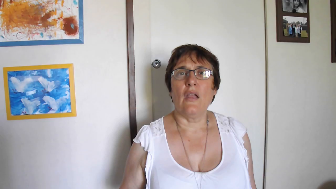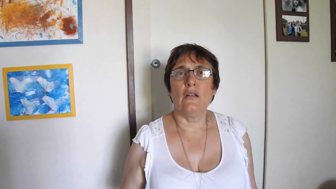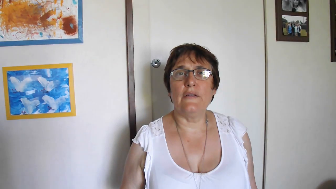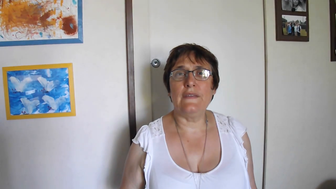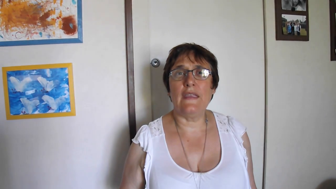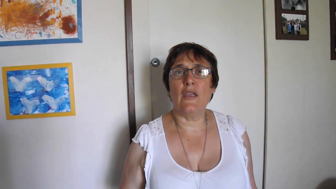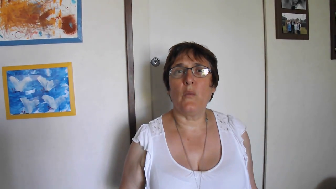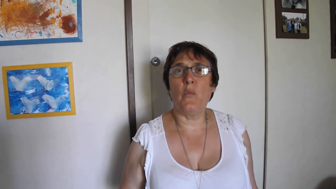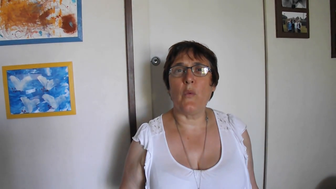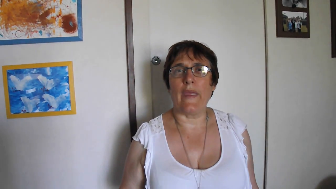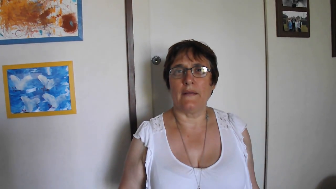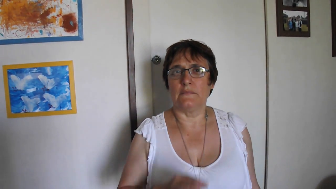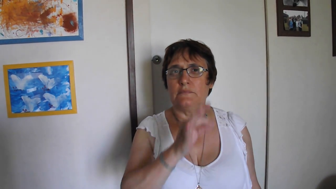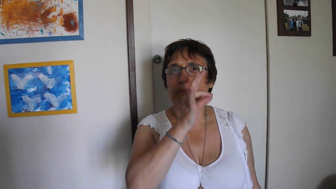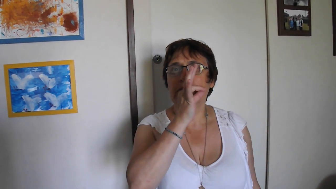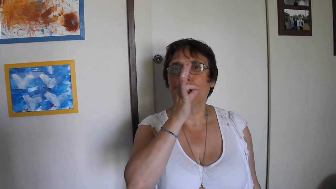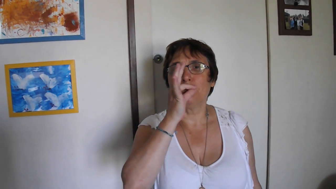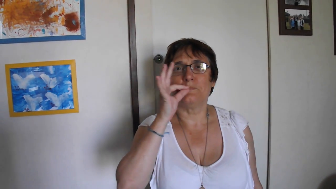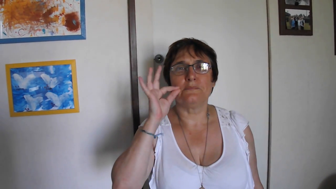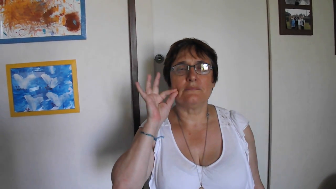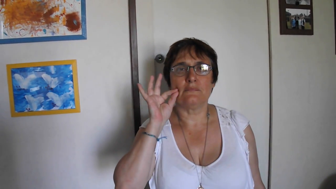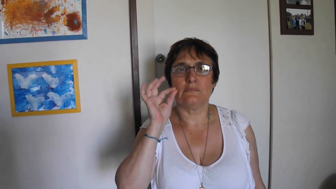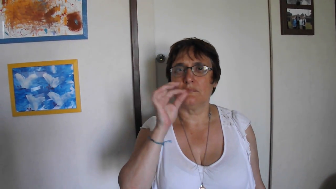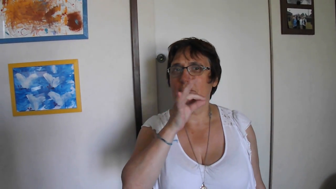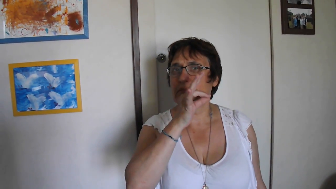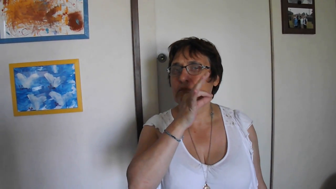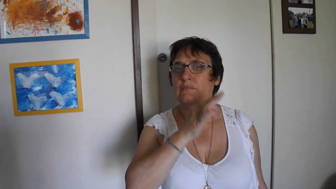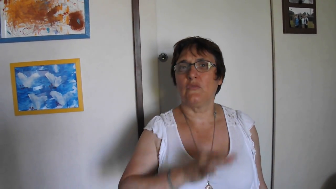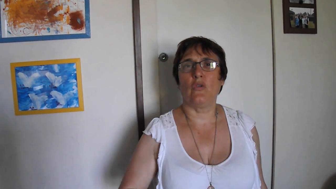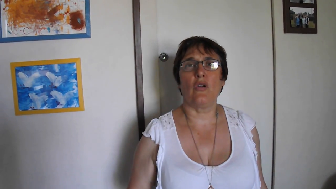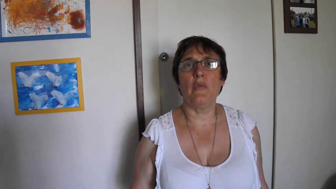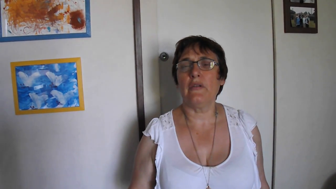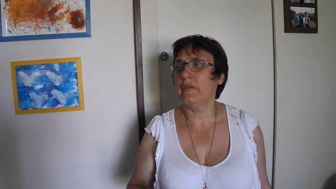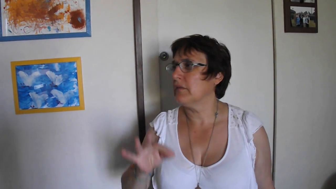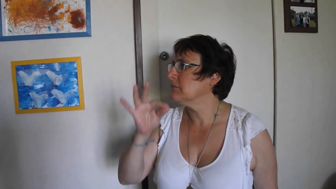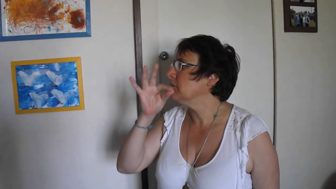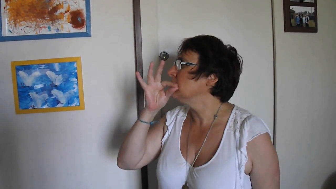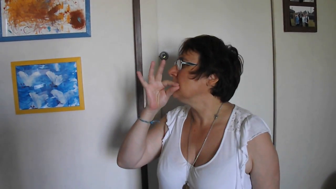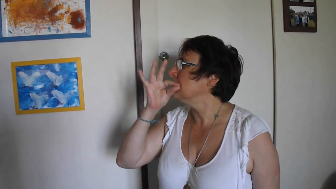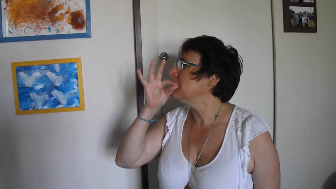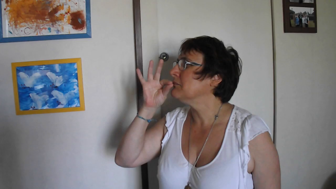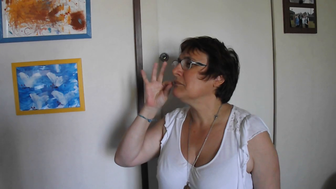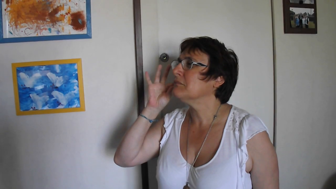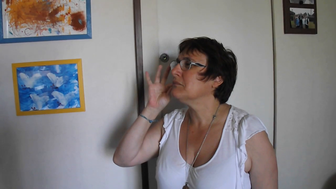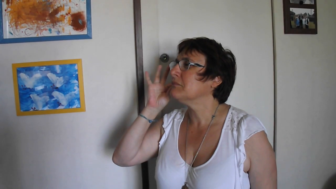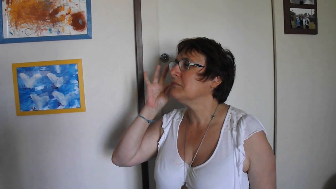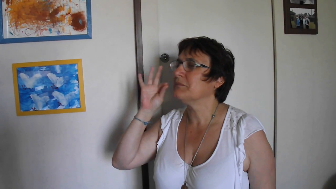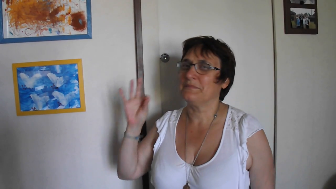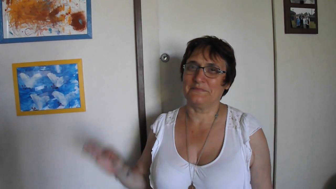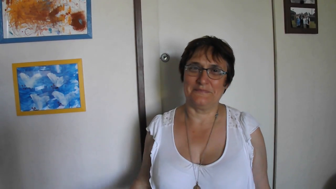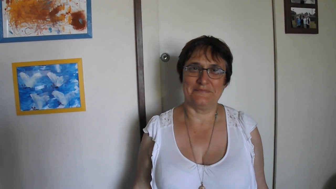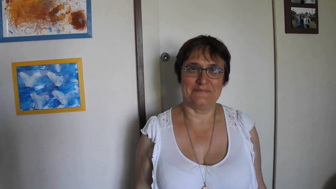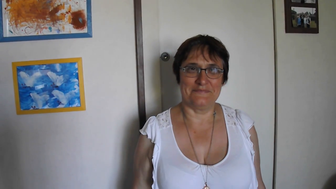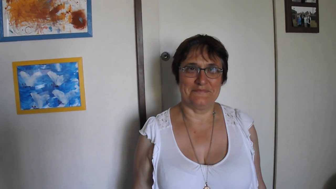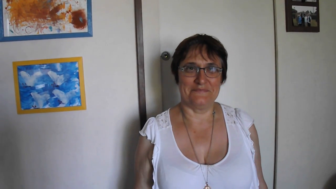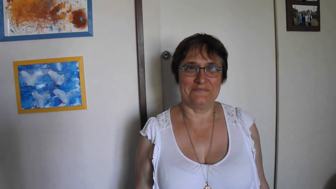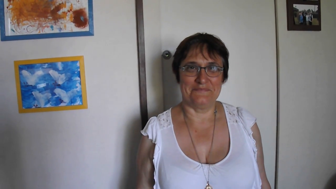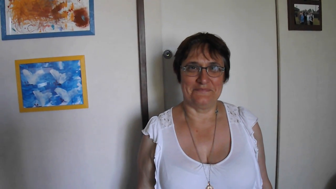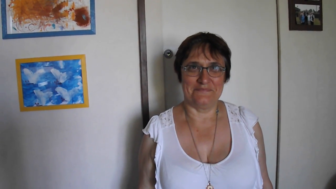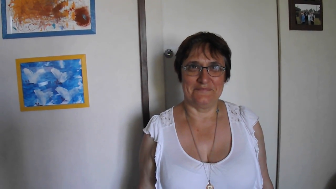Muet